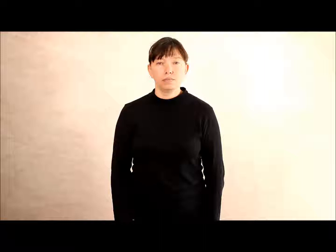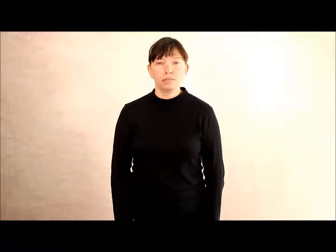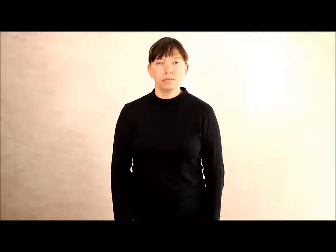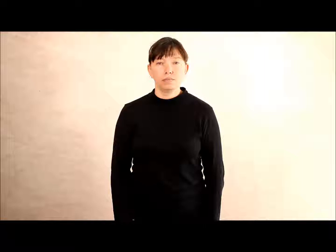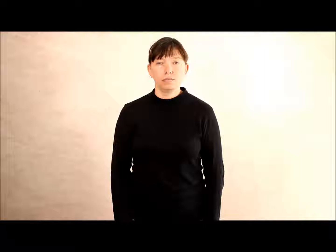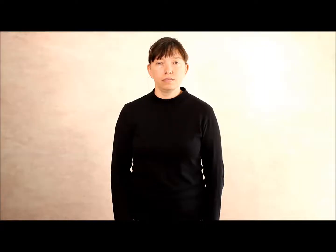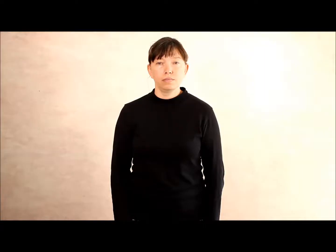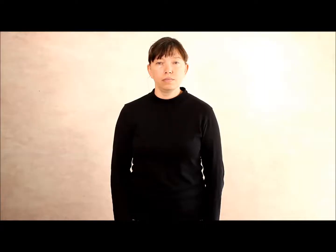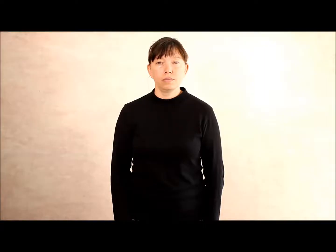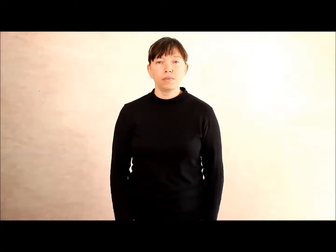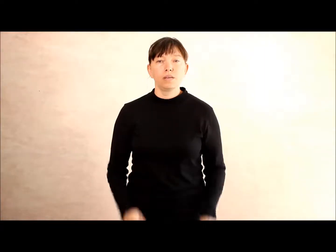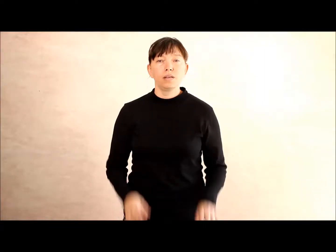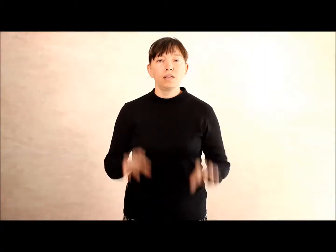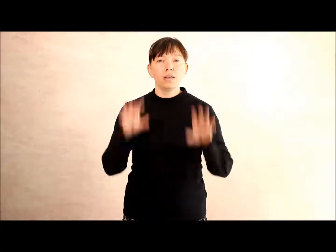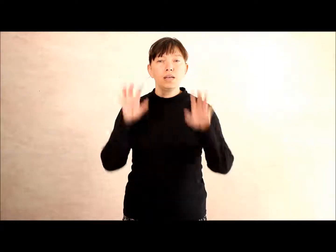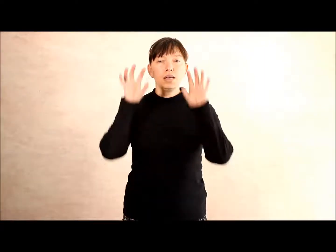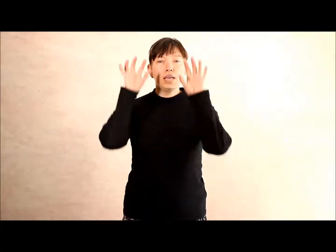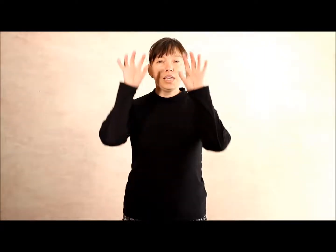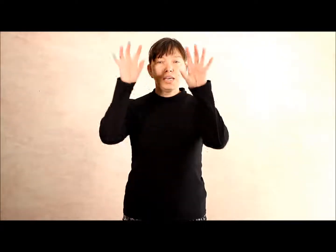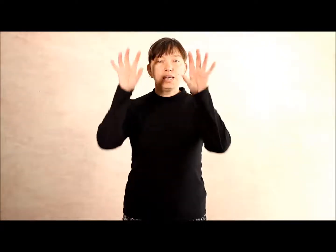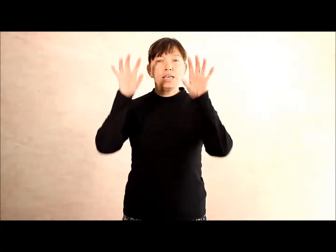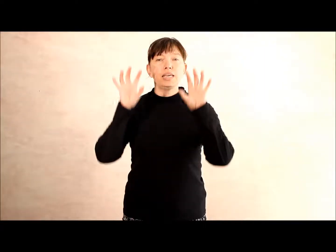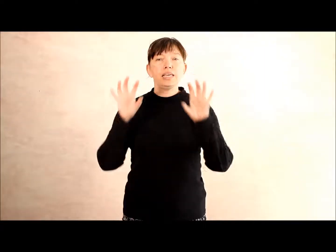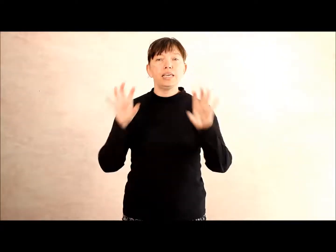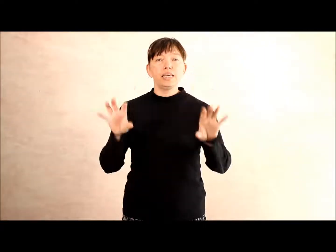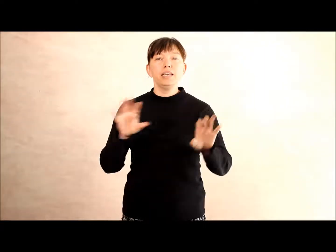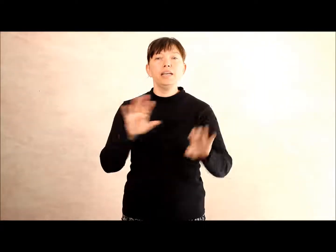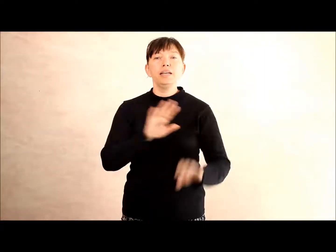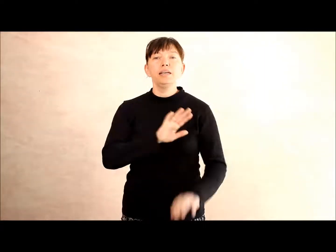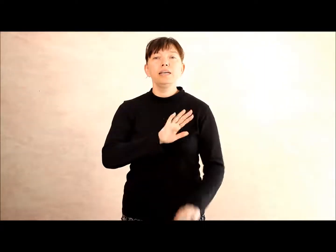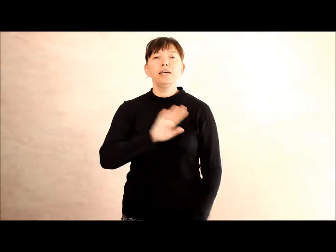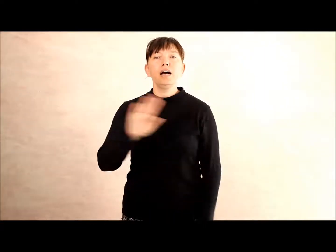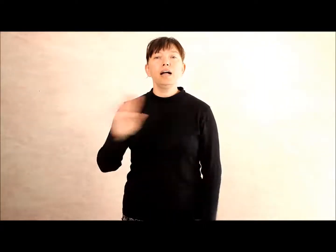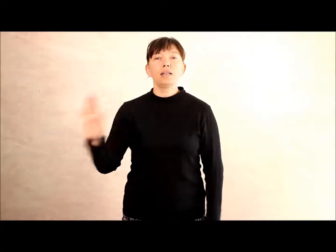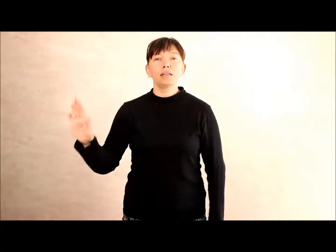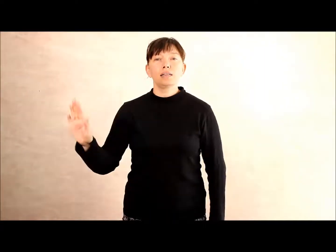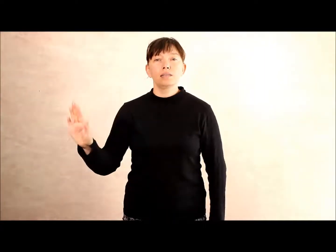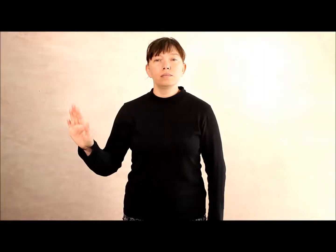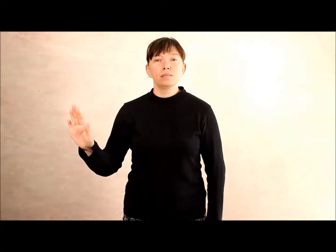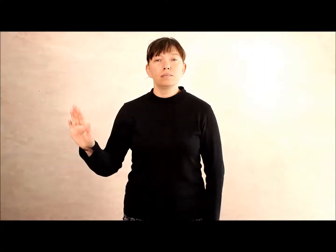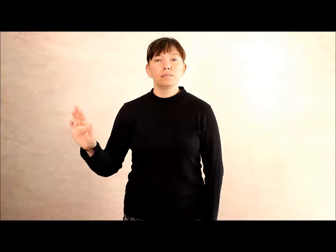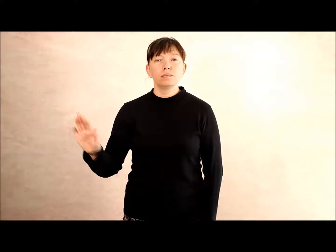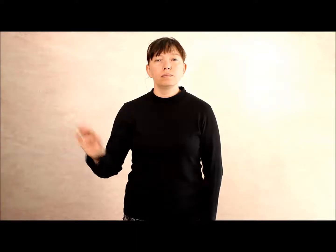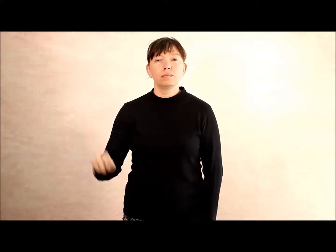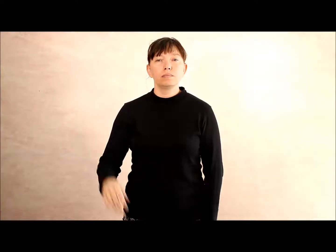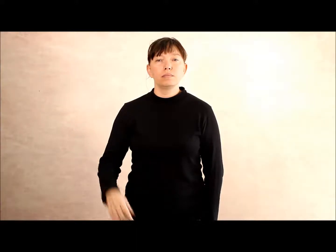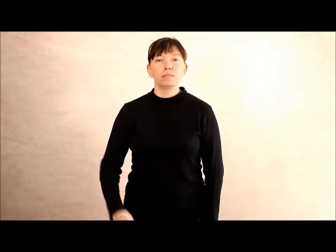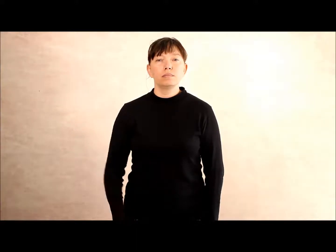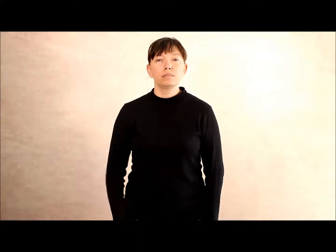Ilegal